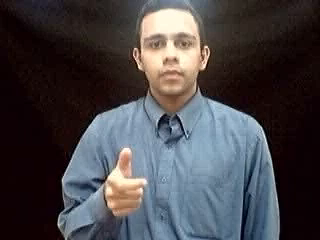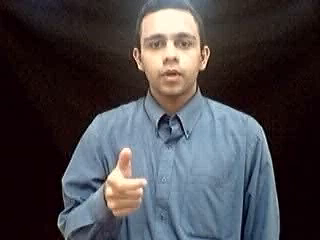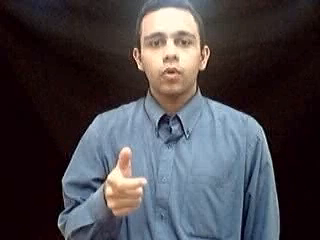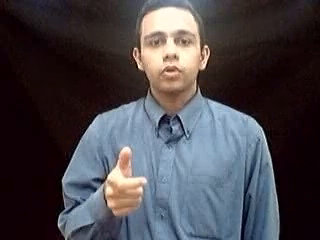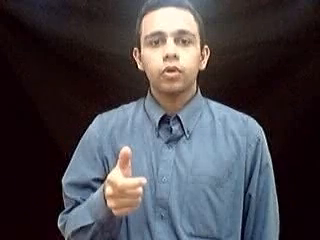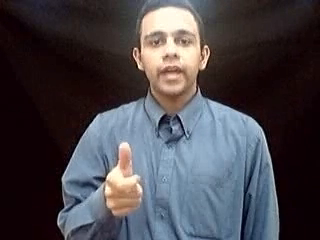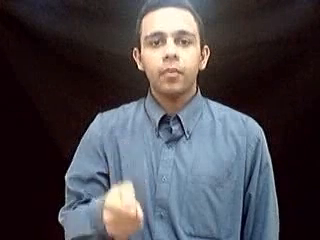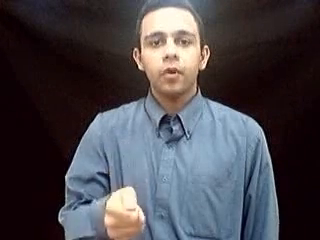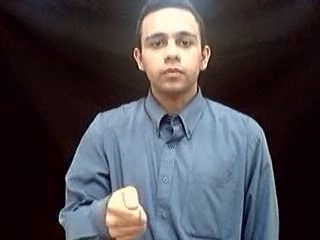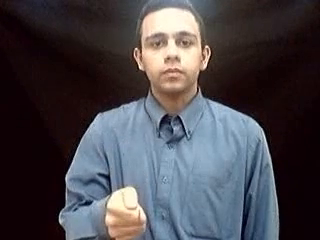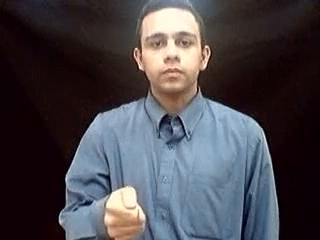controle remoto